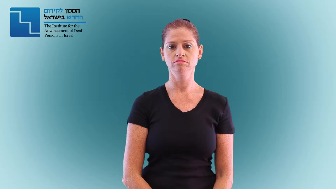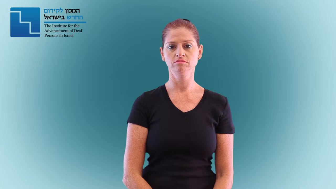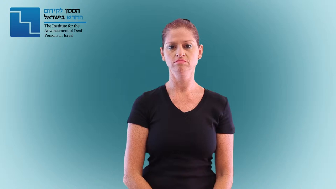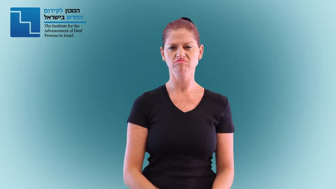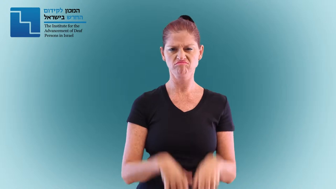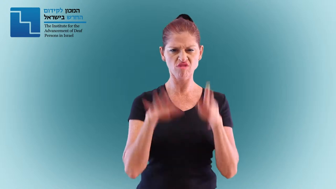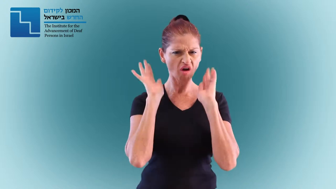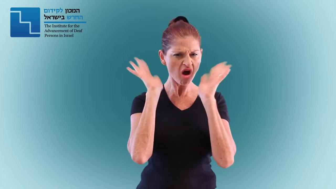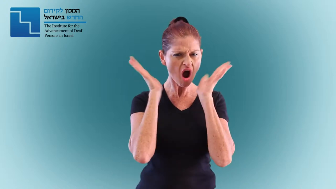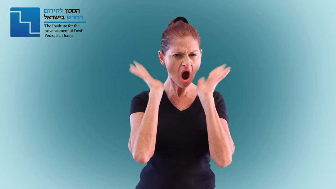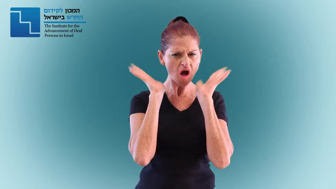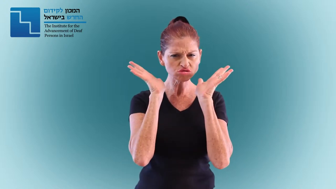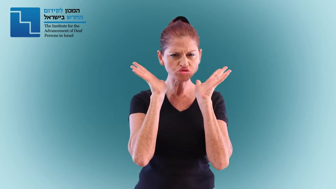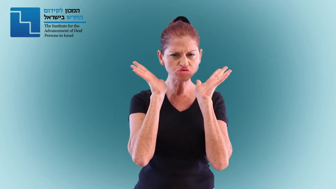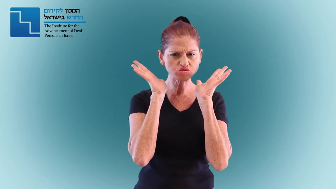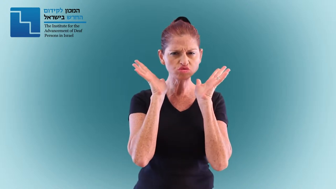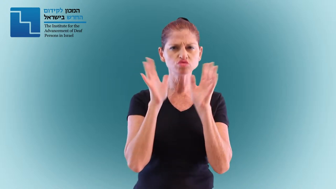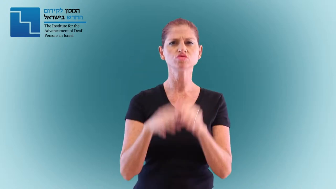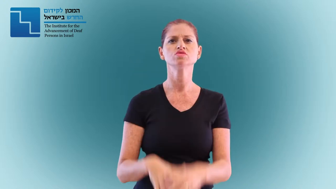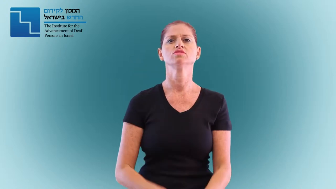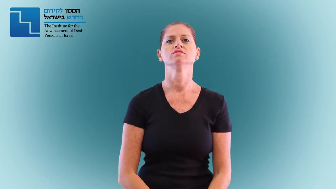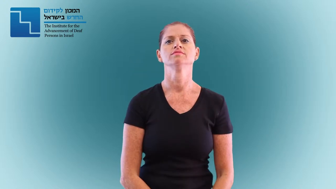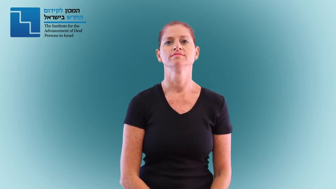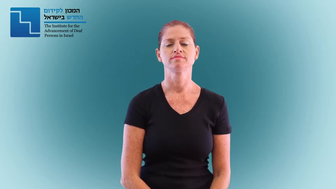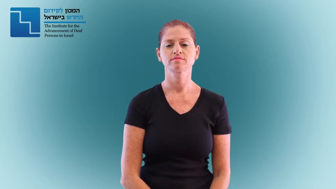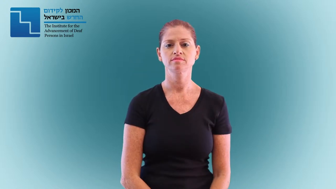רעש